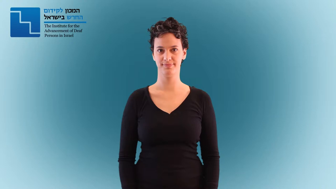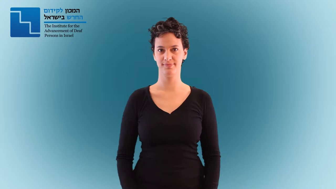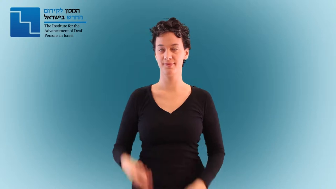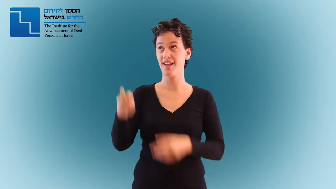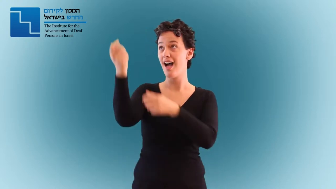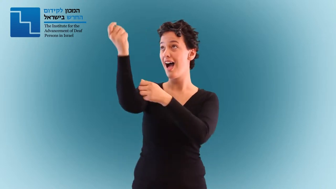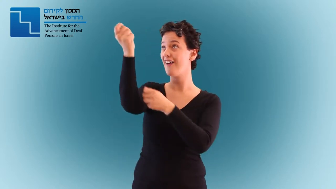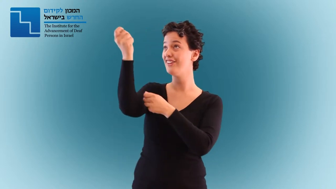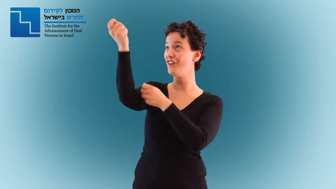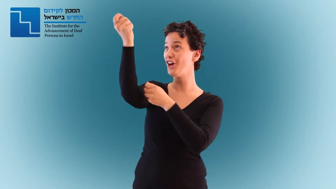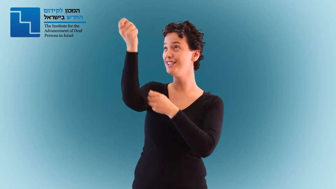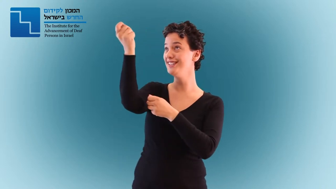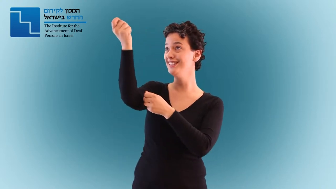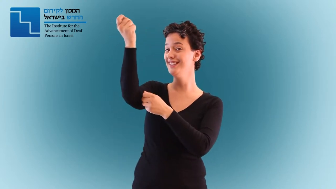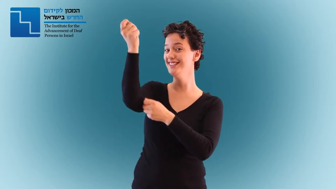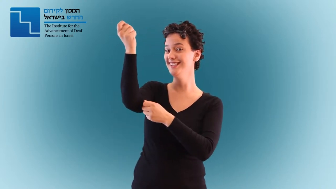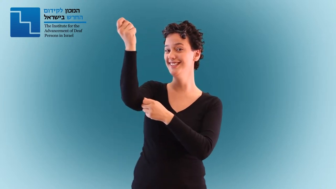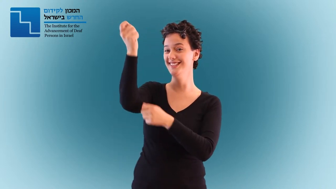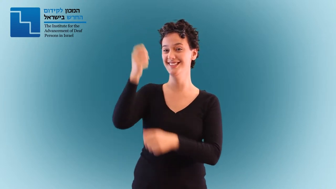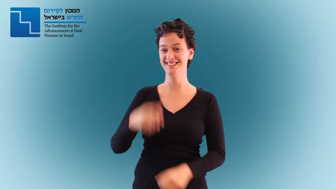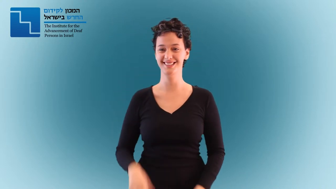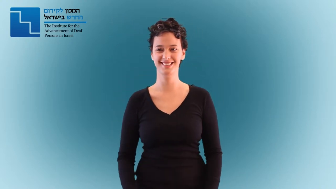עפיפון